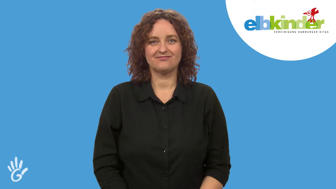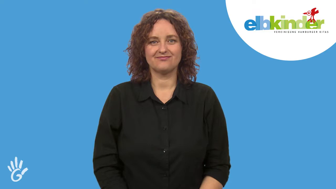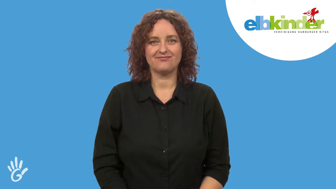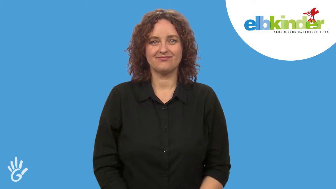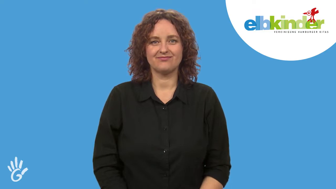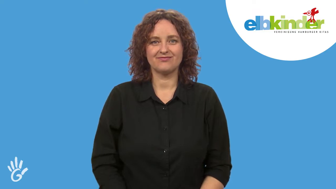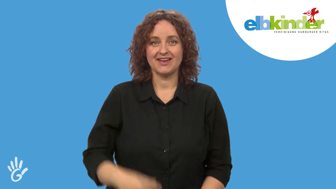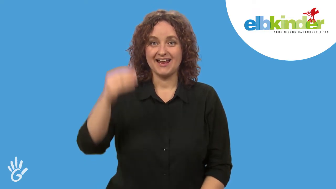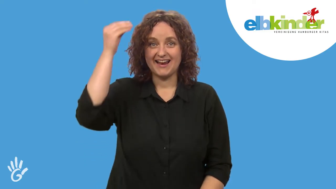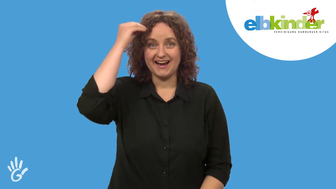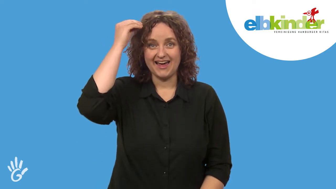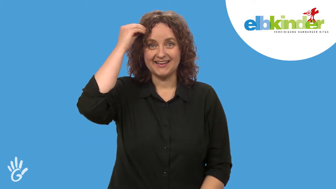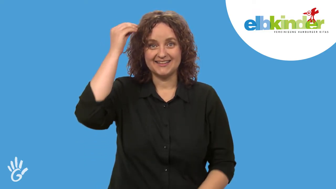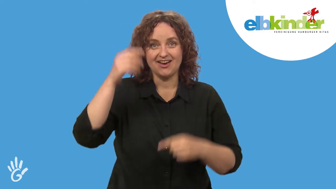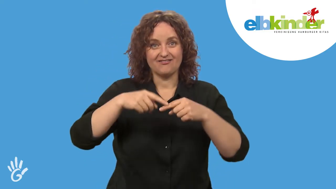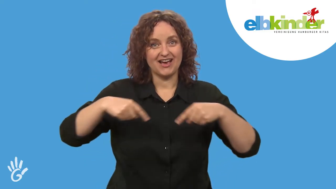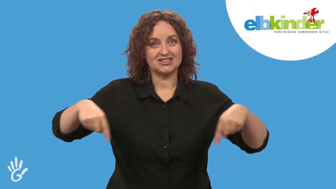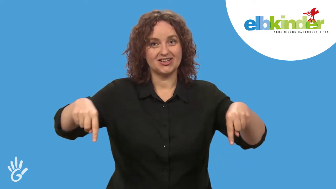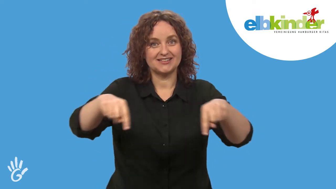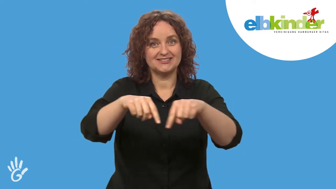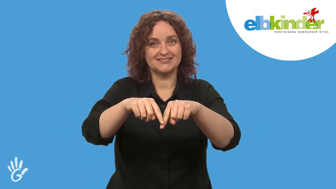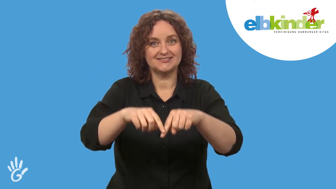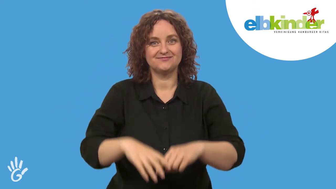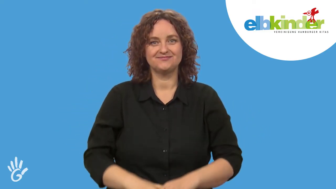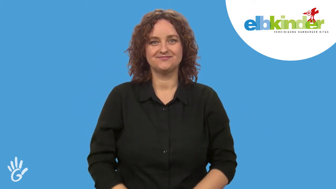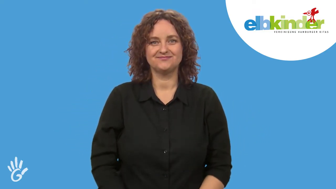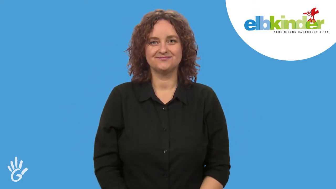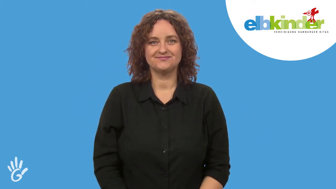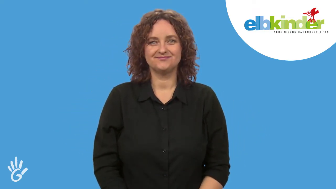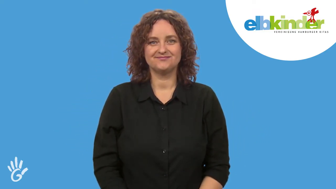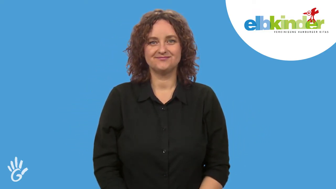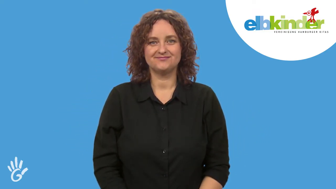Lernwerkstatt